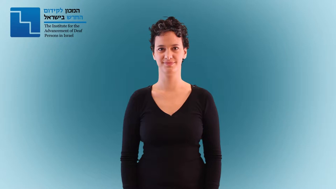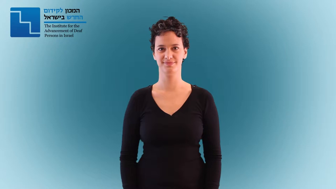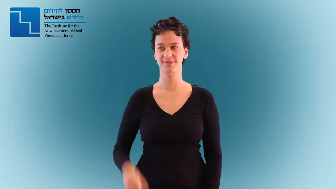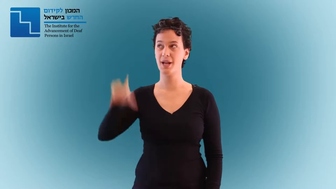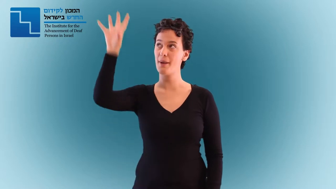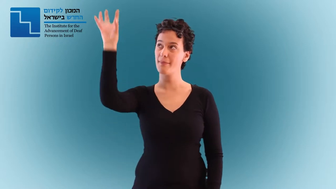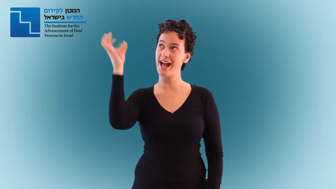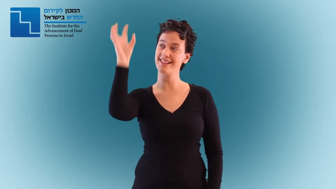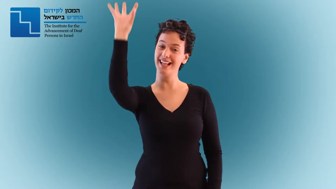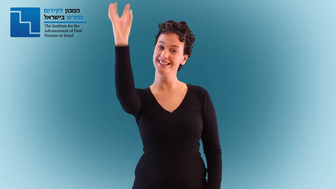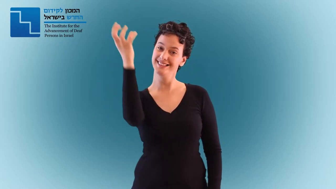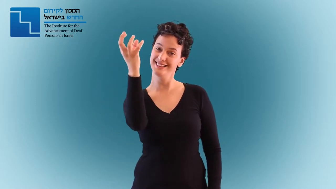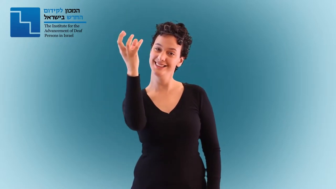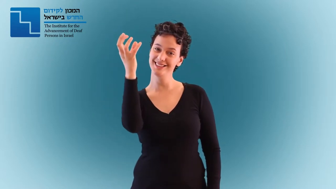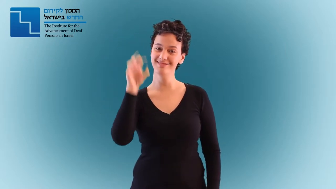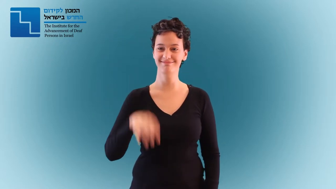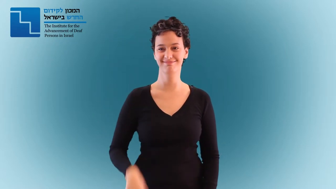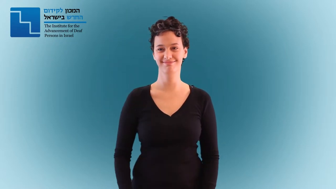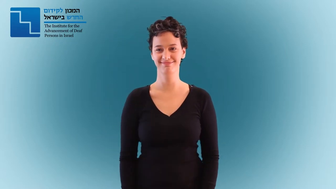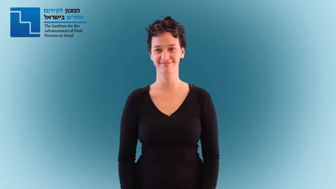פרדס